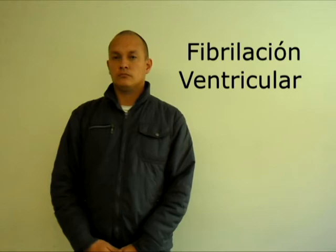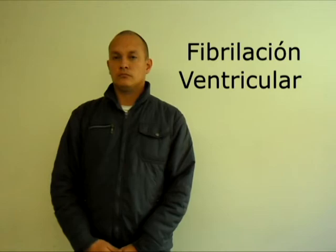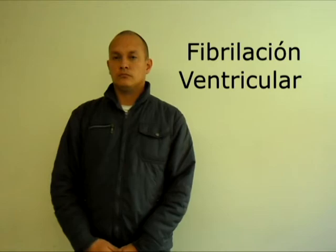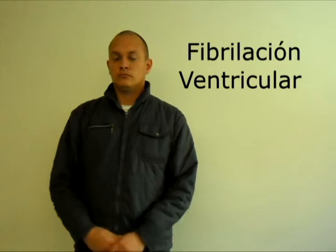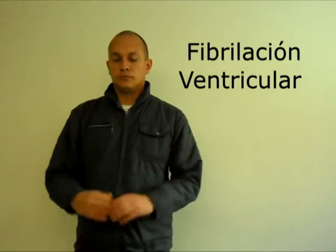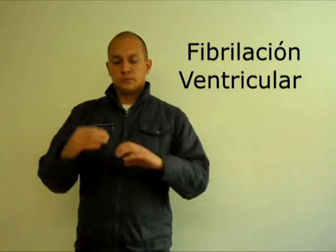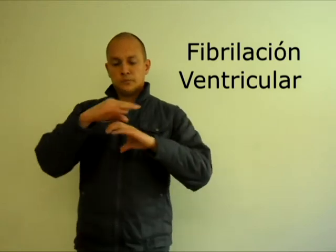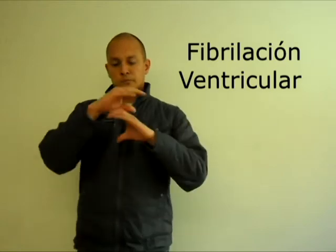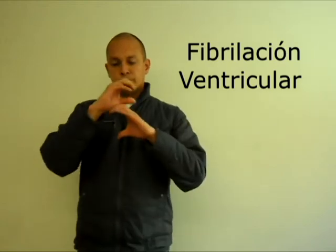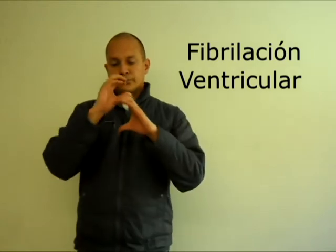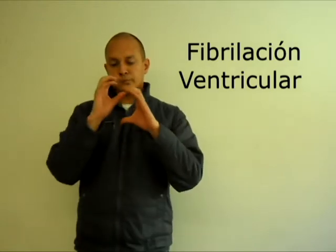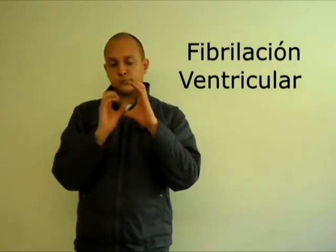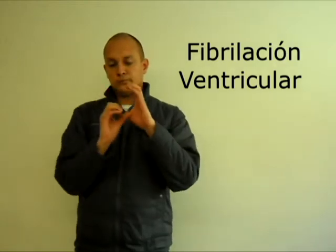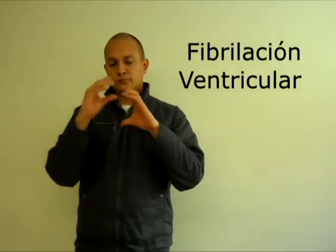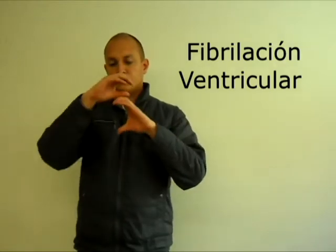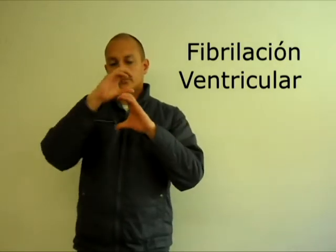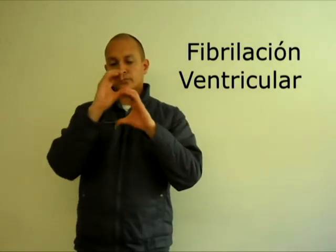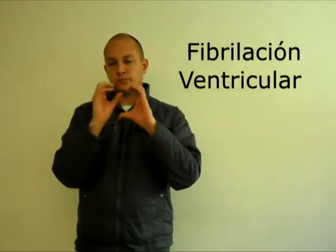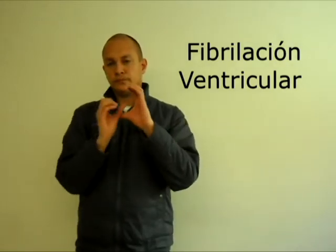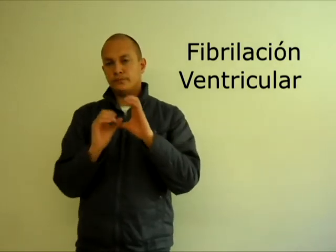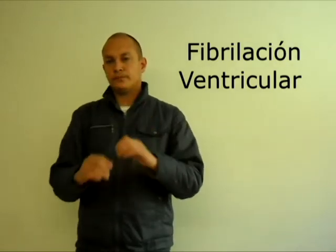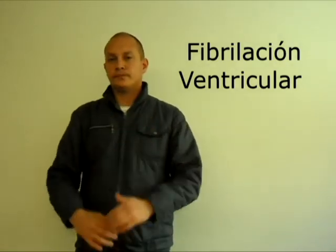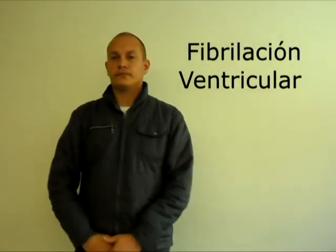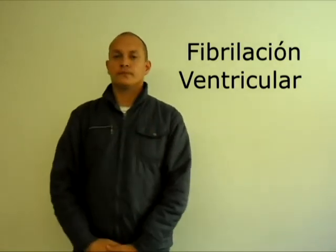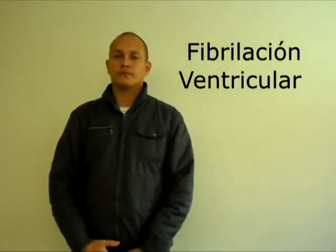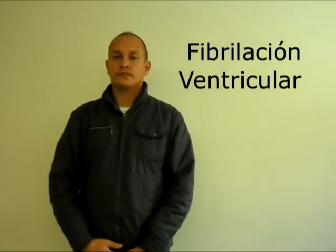Fibrilación ventricular